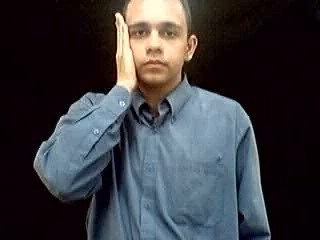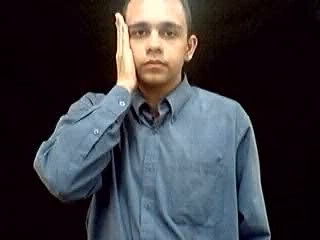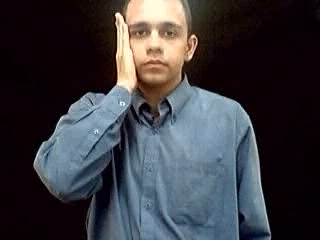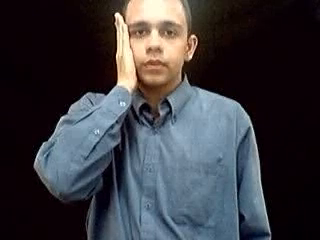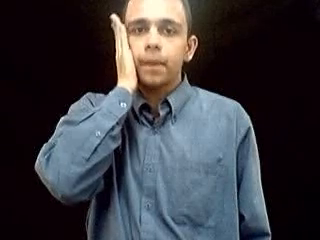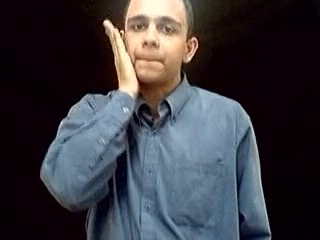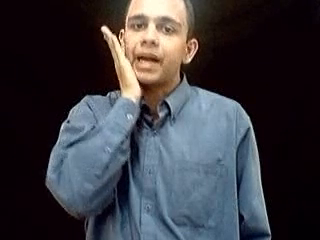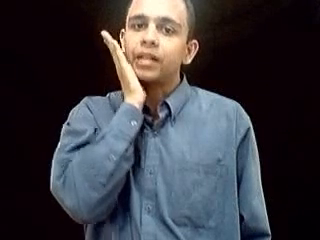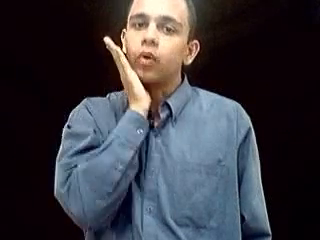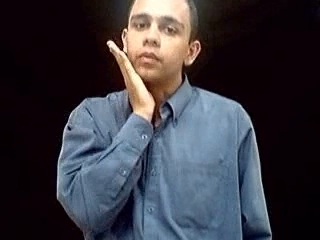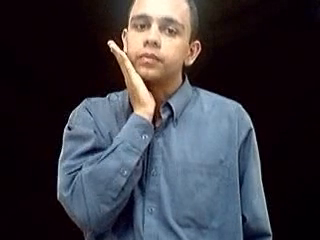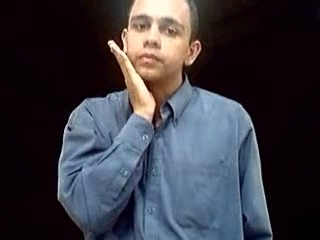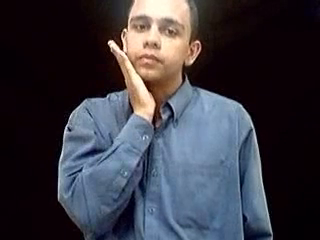palido